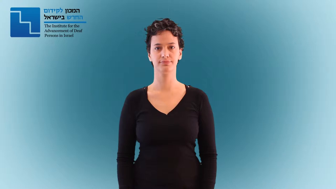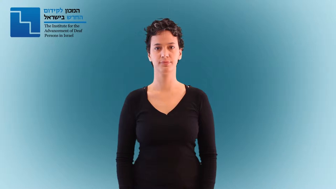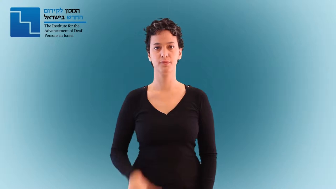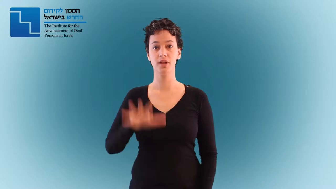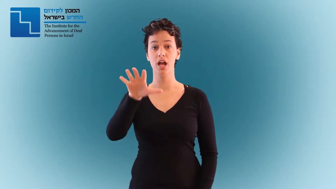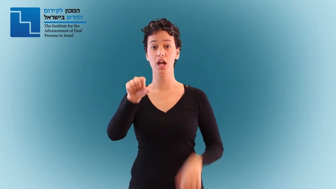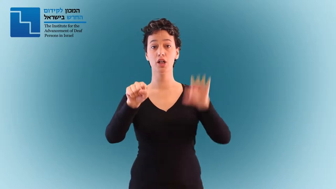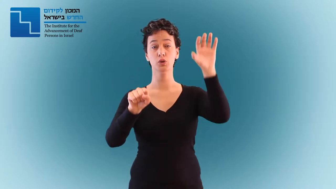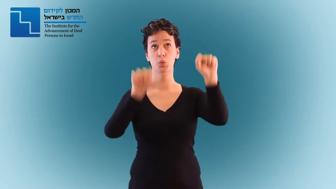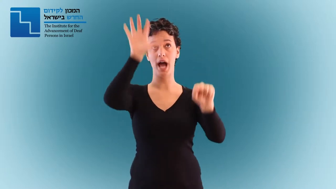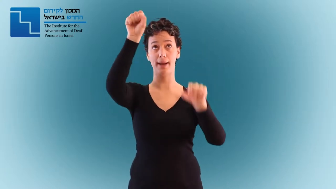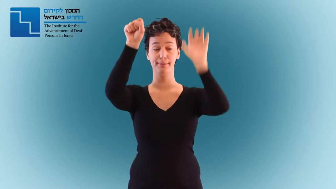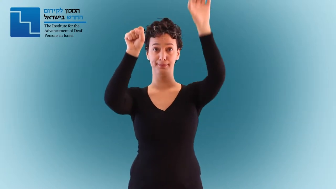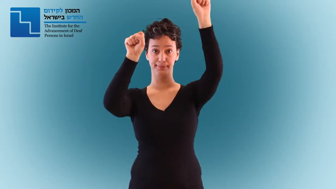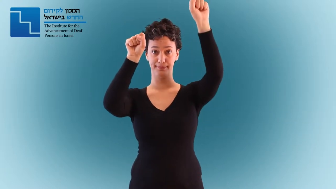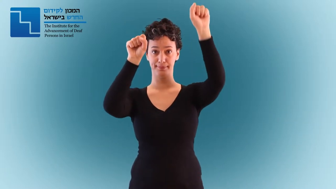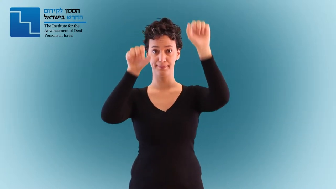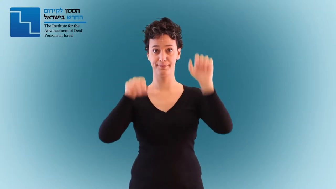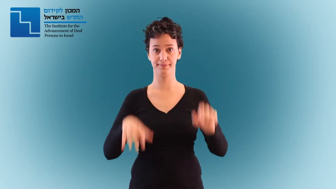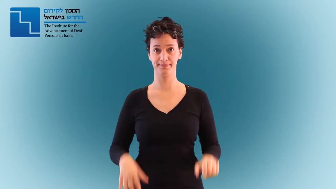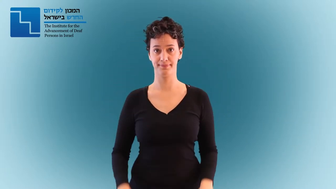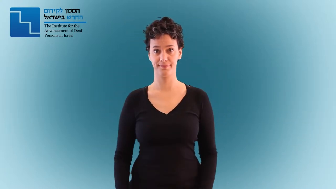סולם